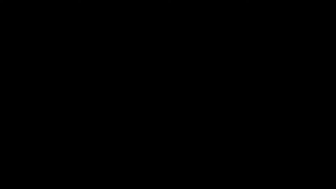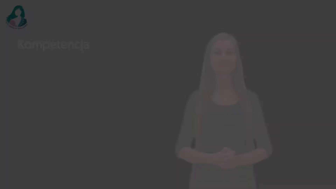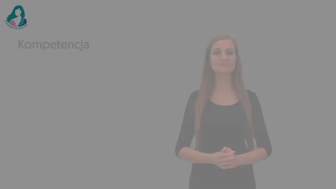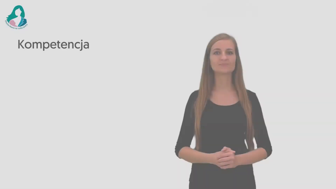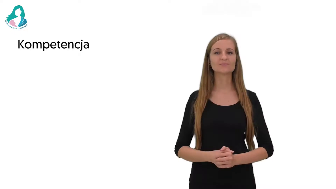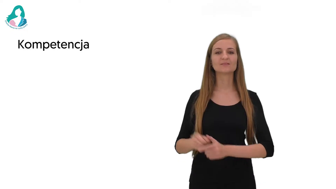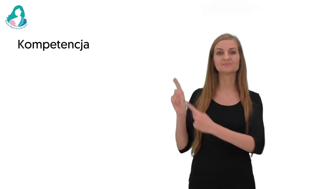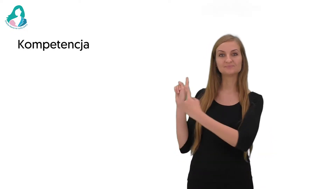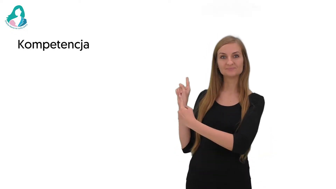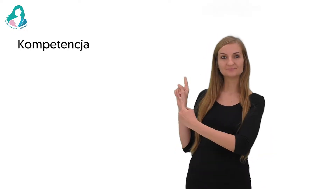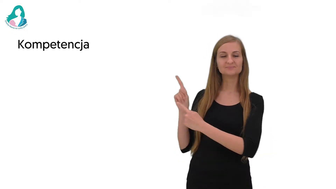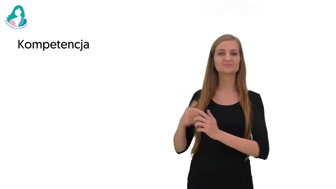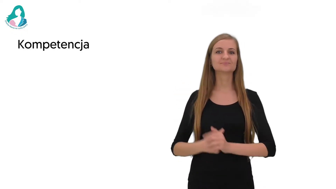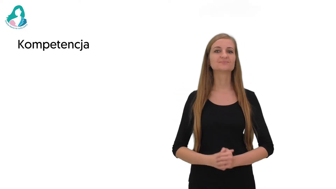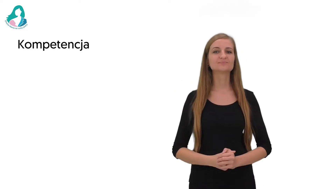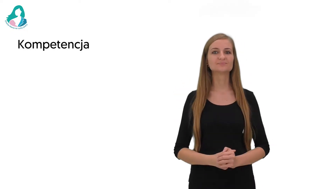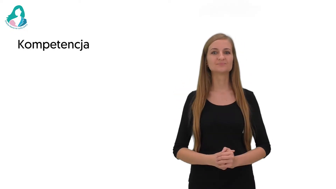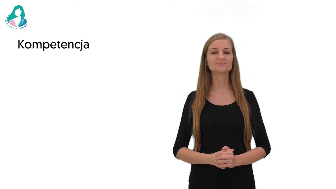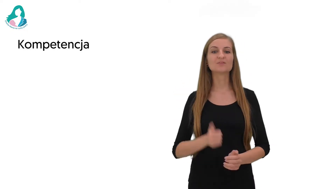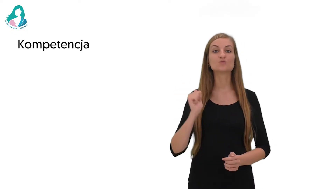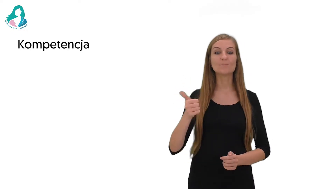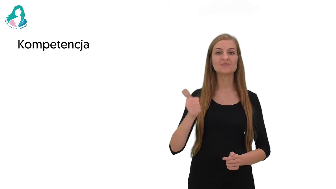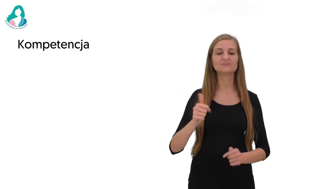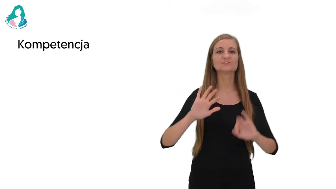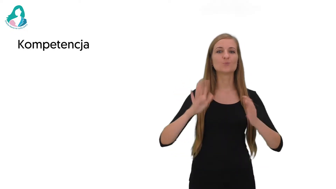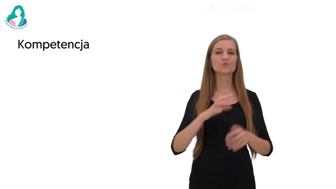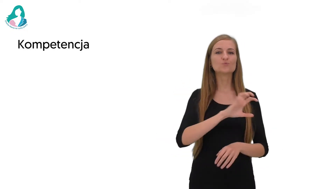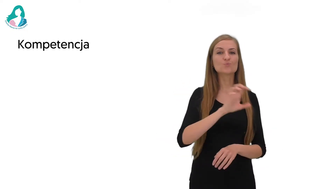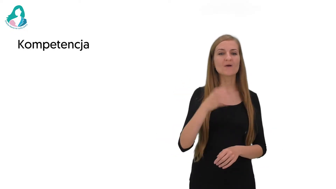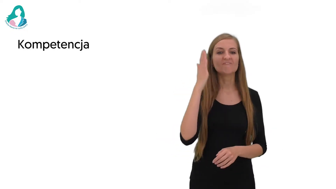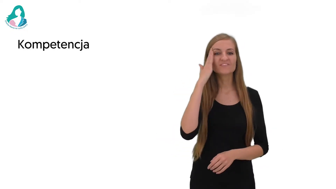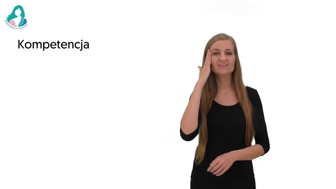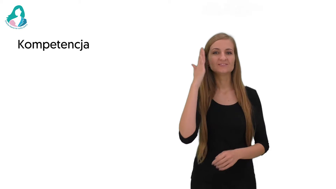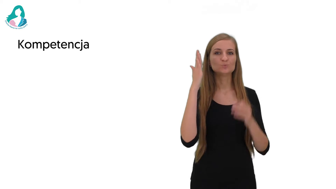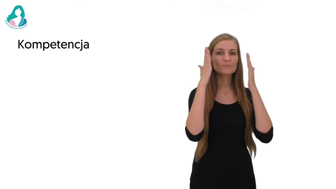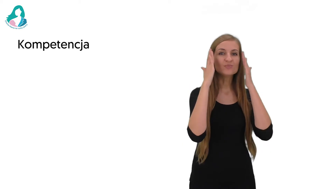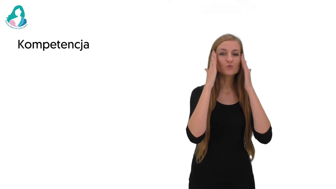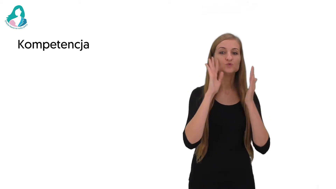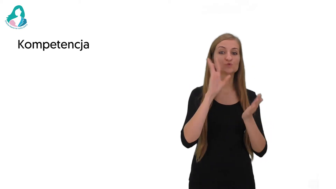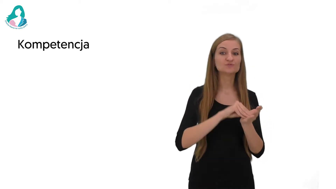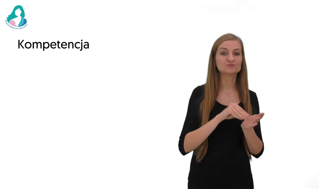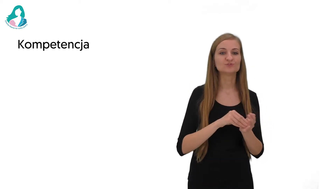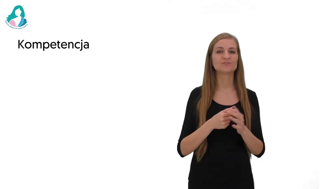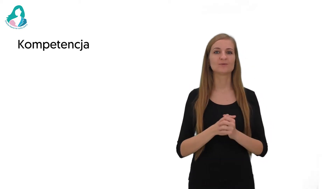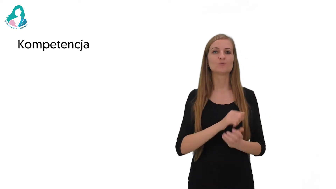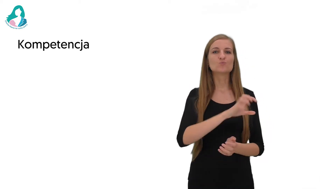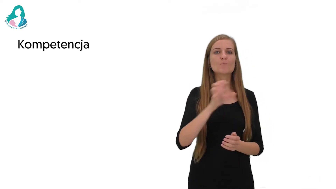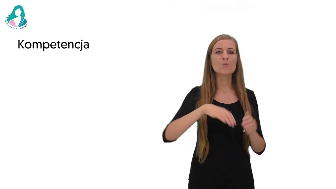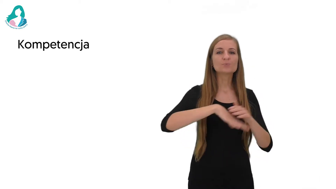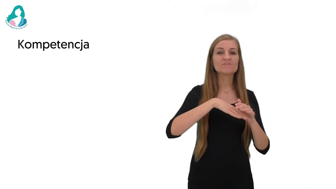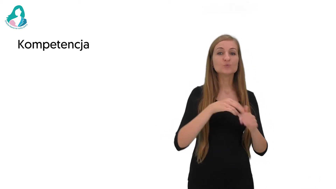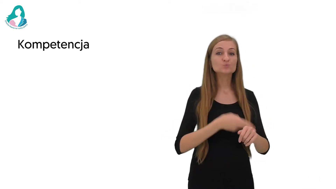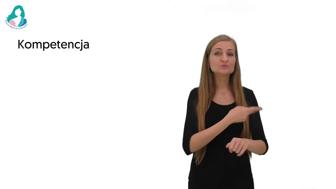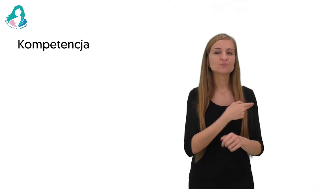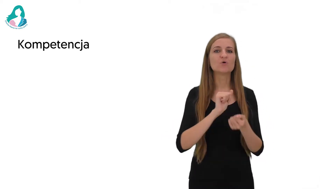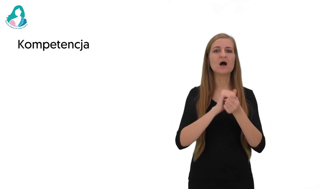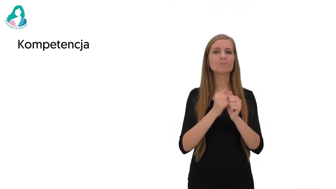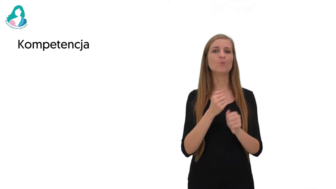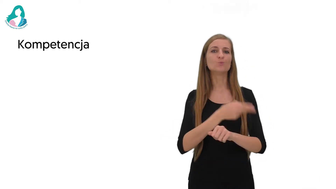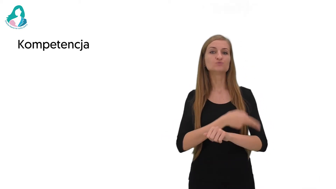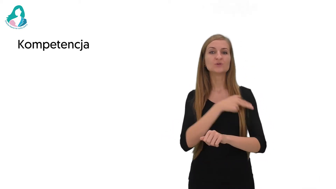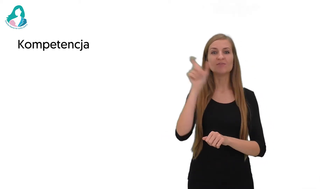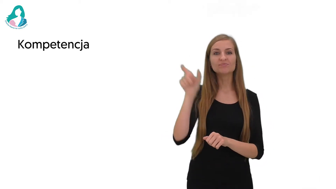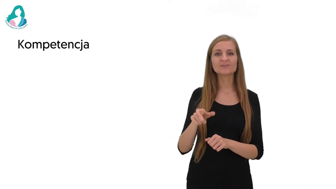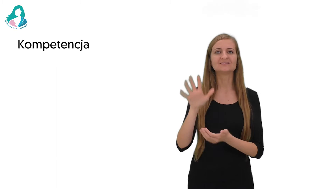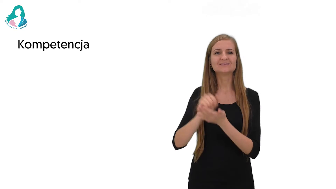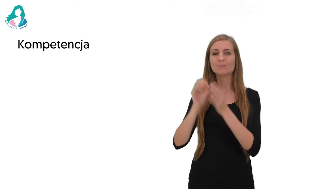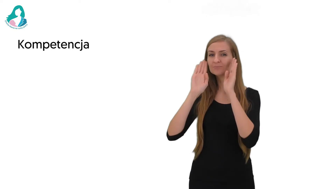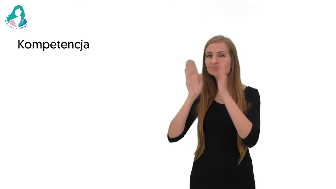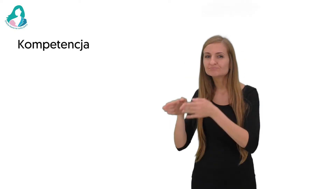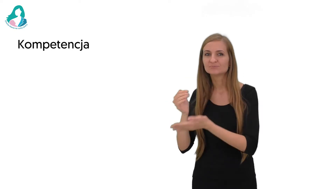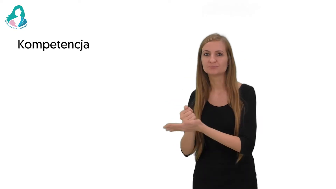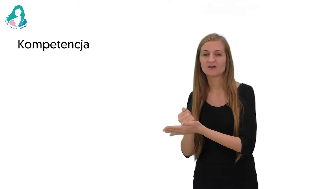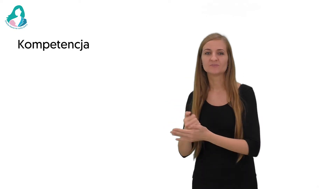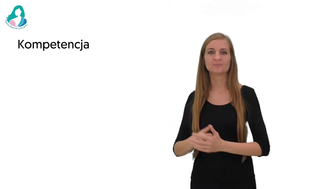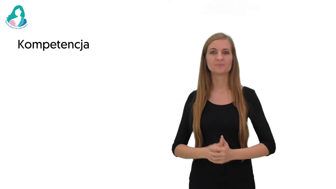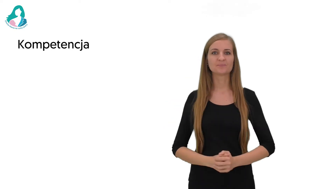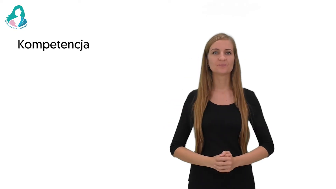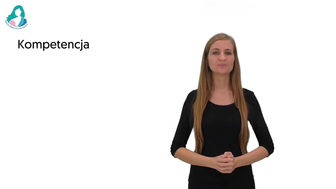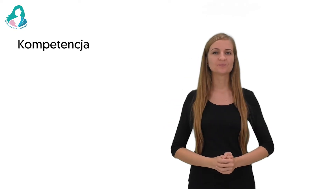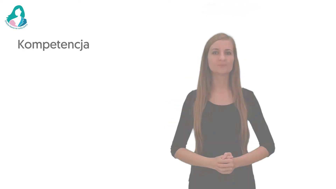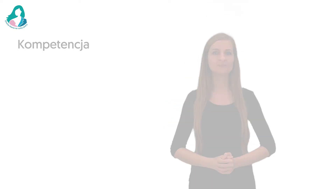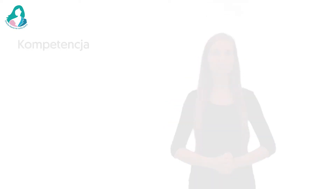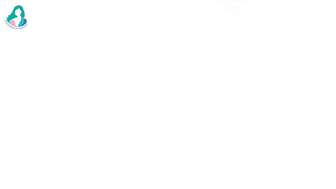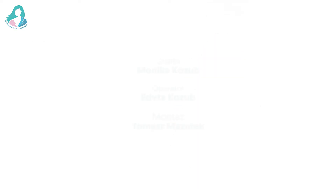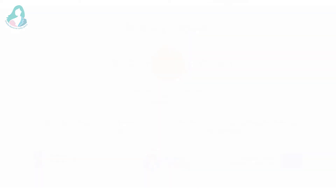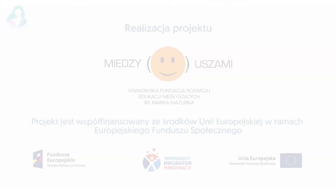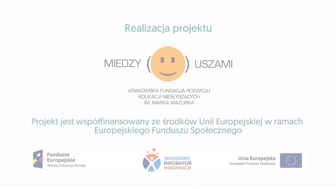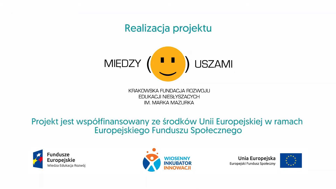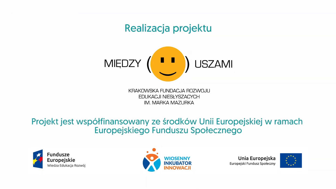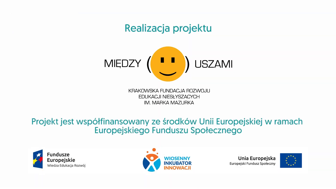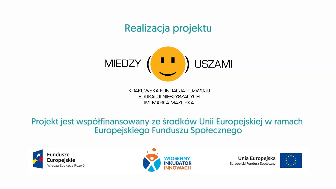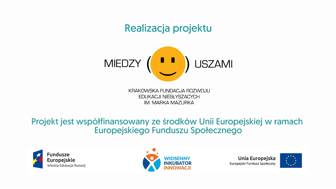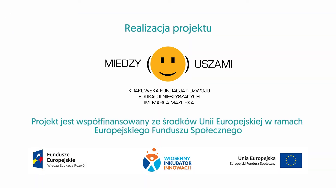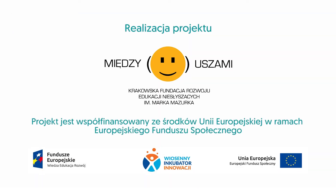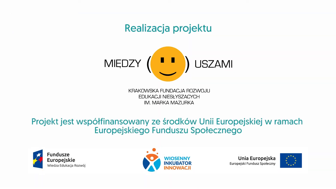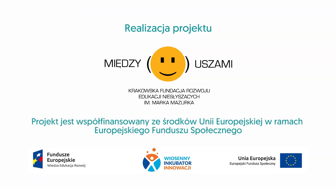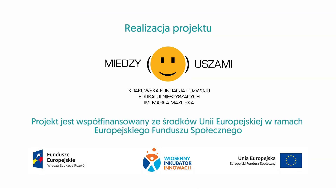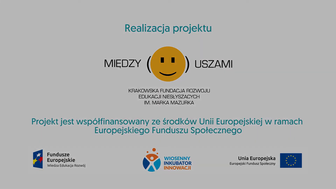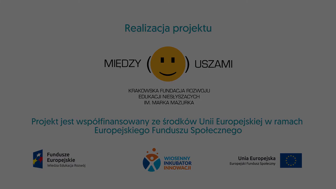Kompetencja